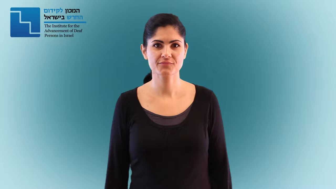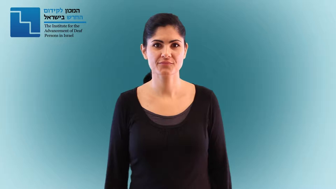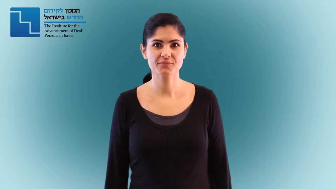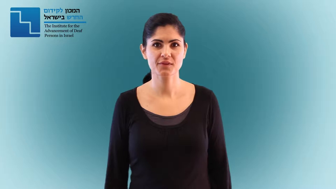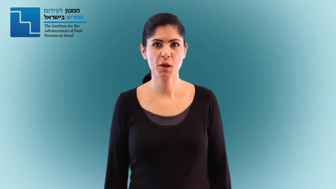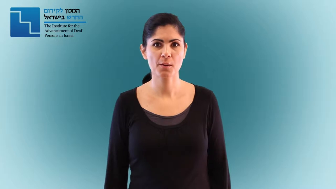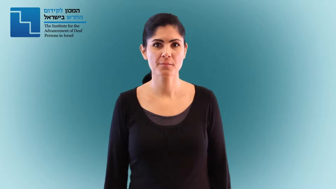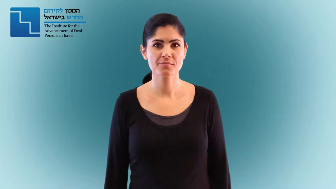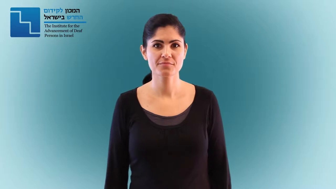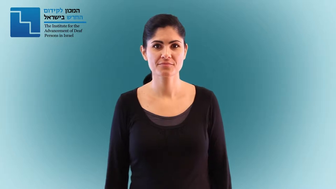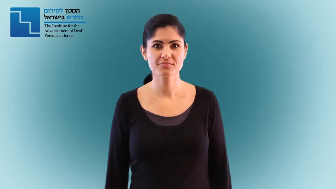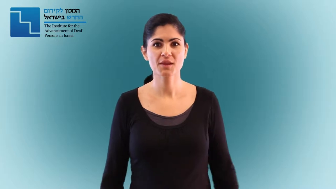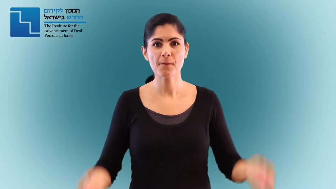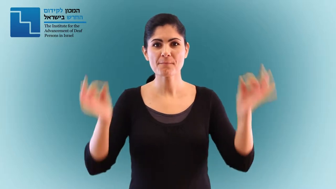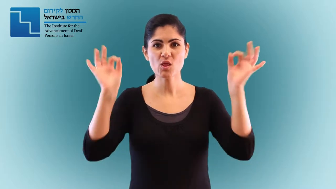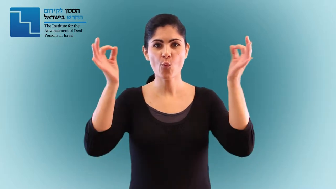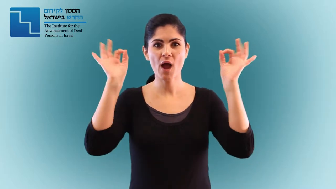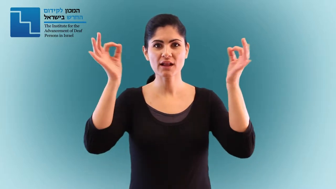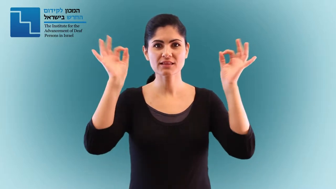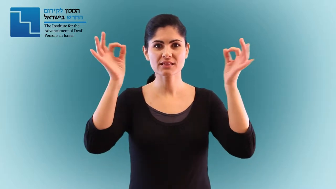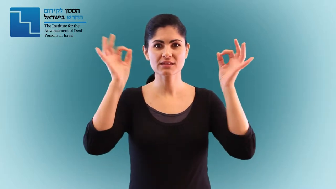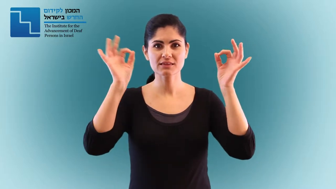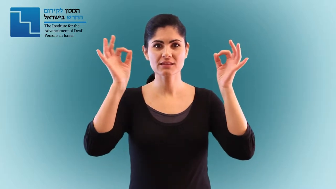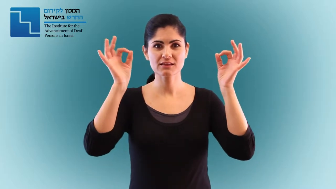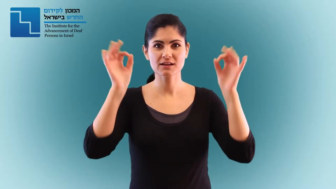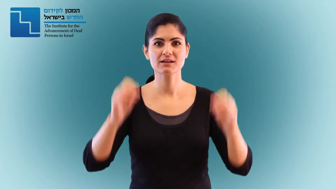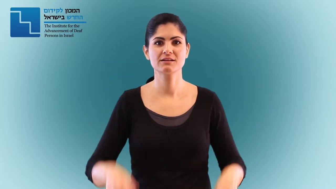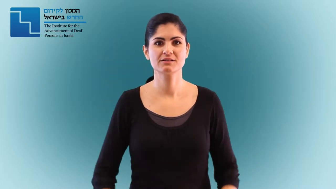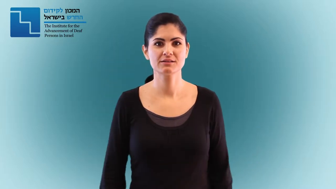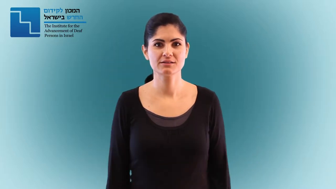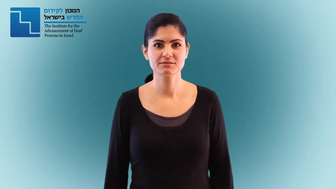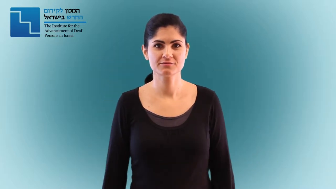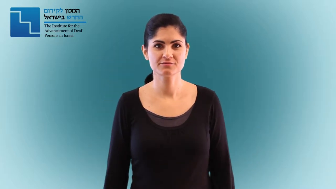מיוחד